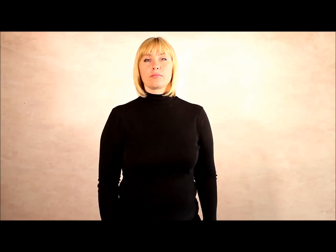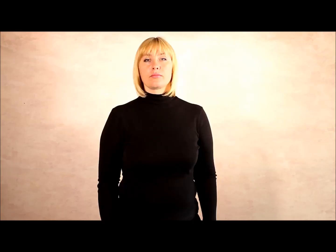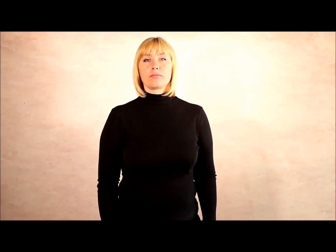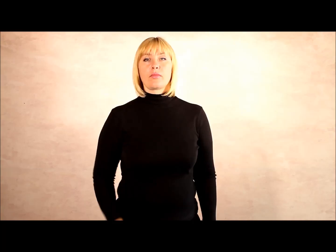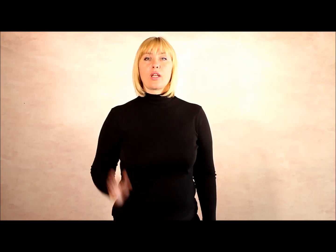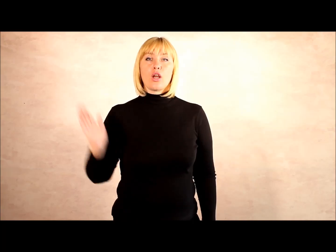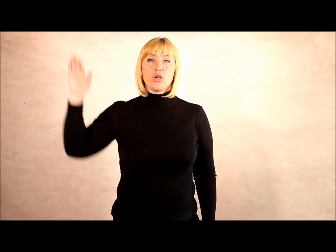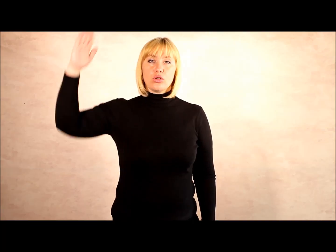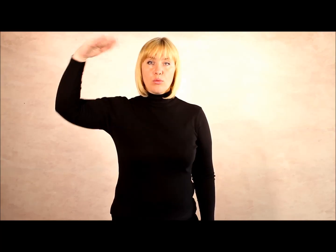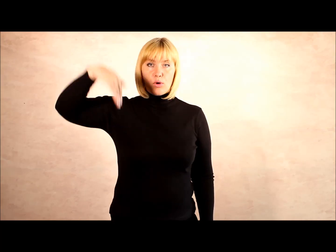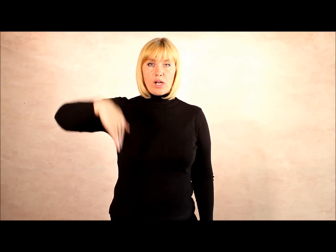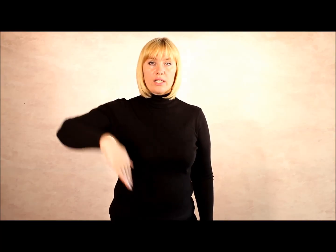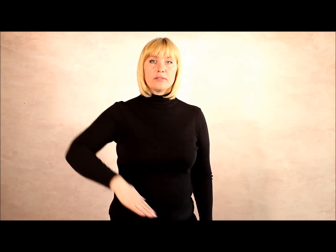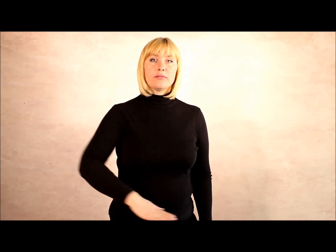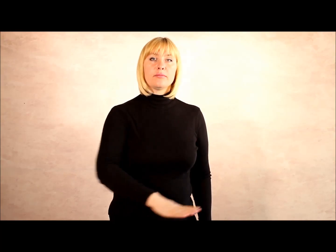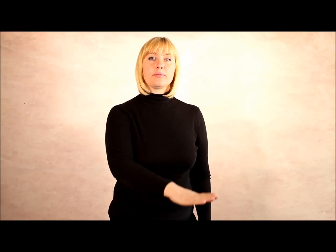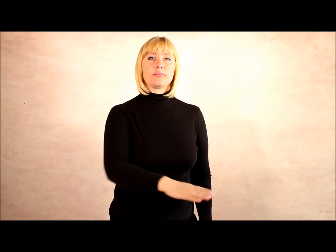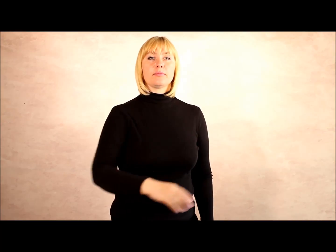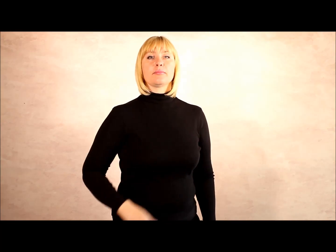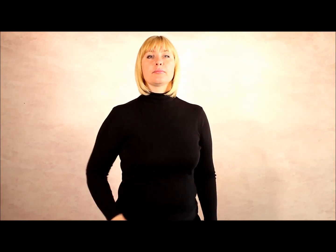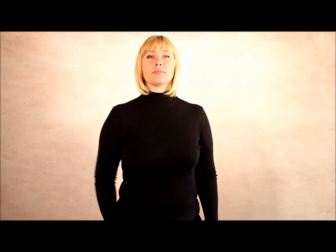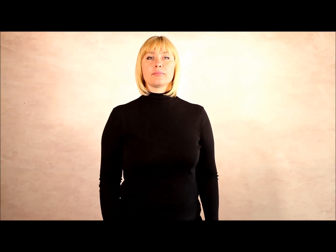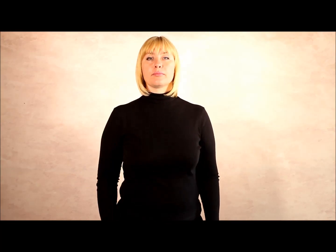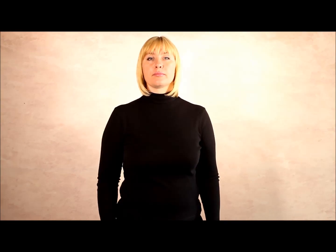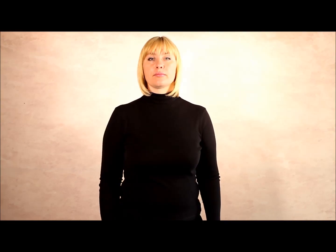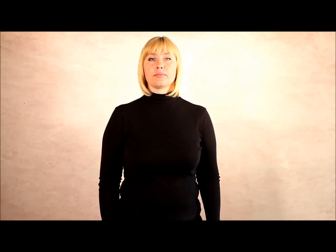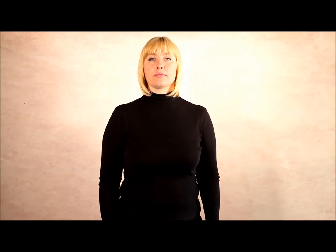Topogan